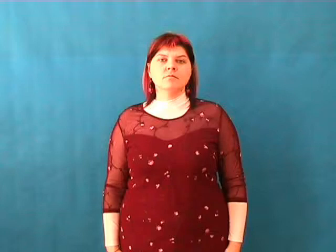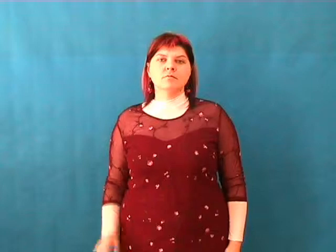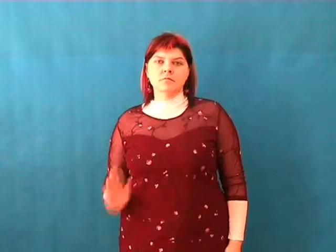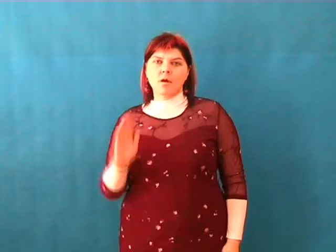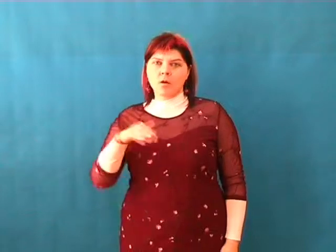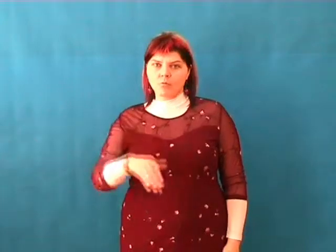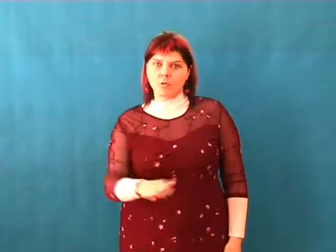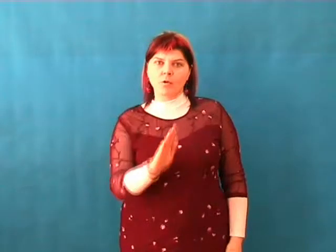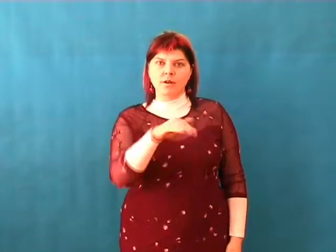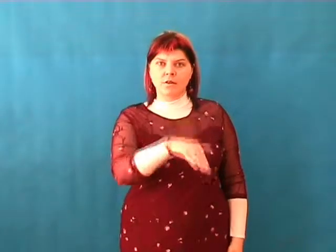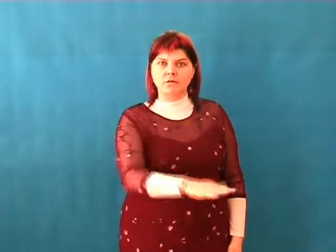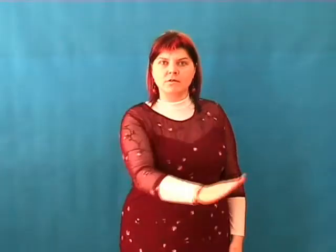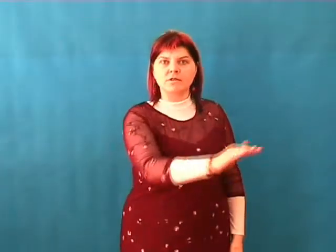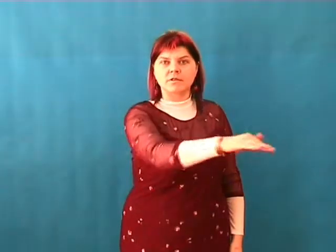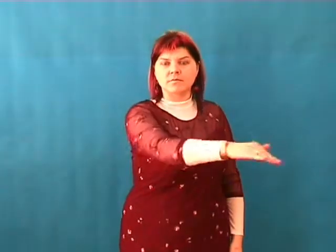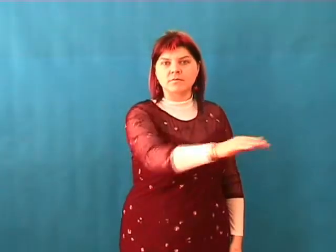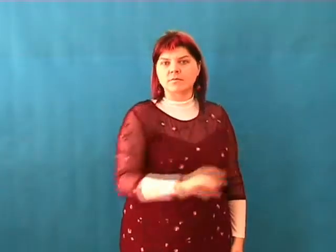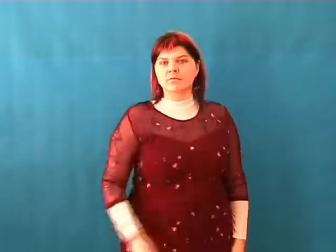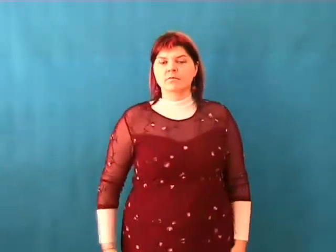płynąc